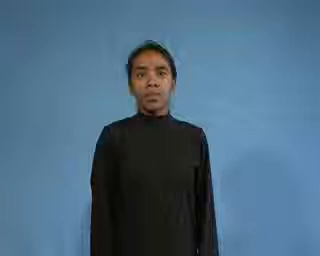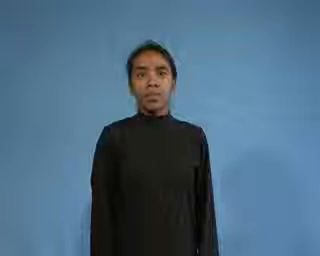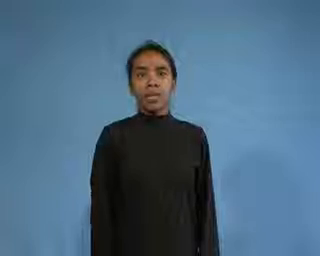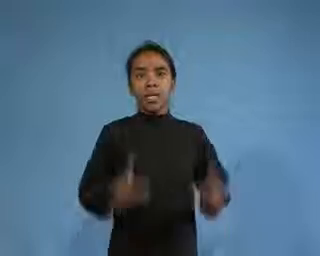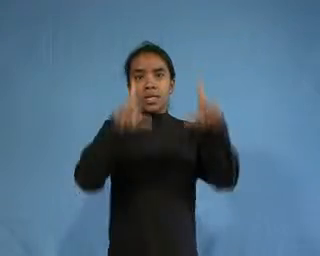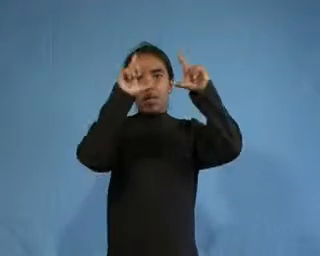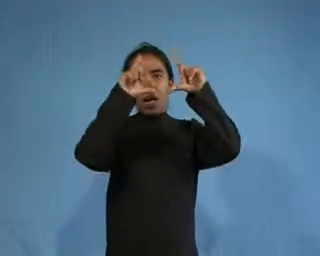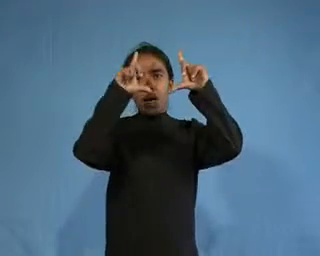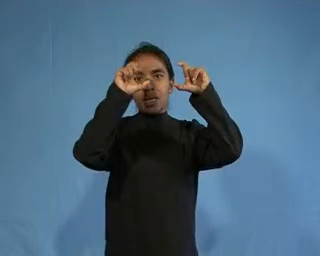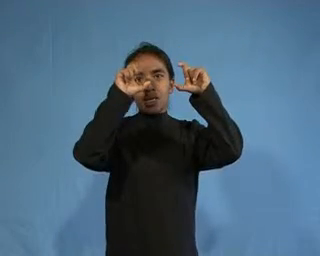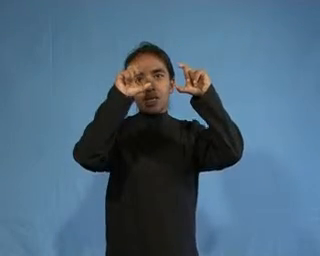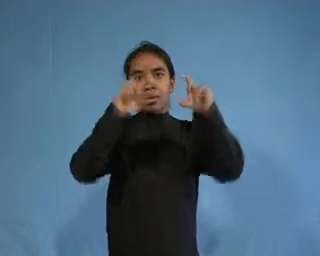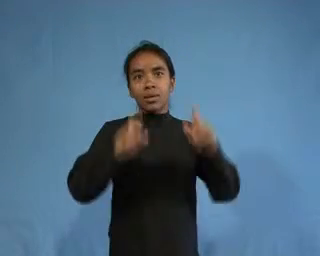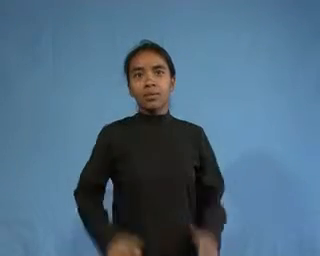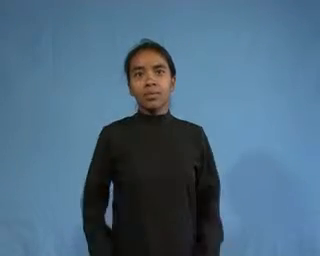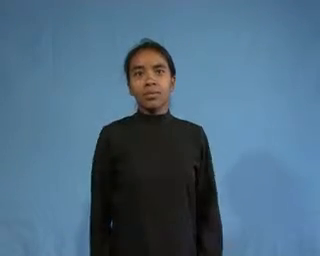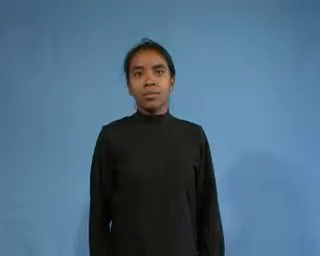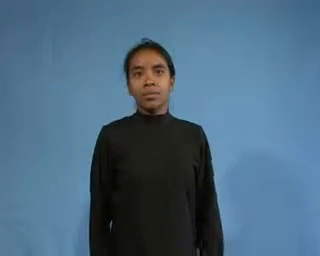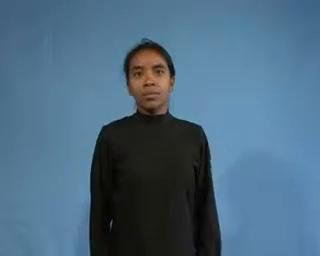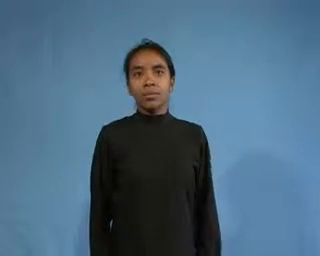sary